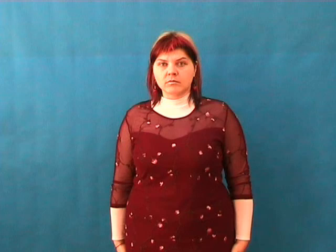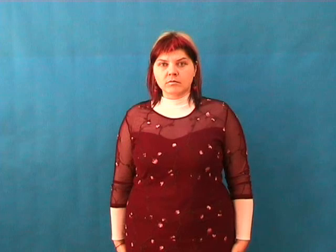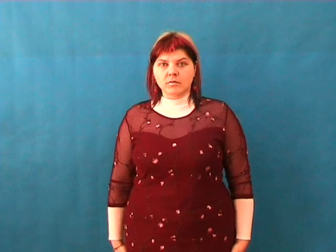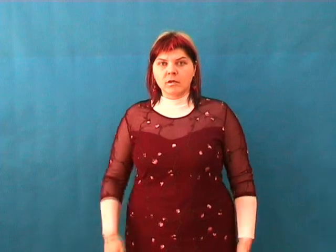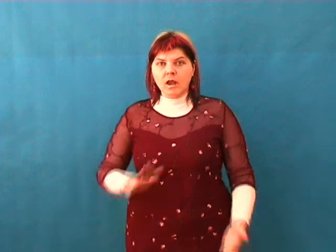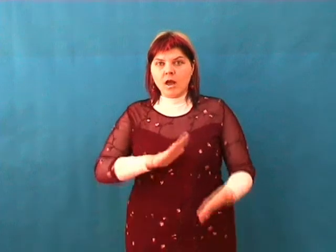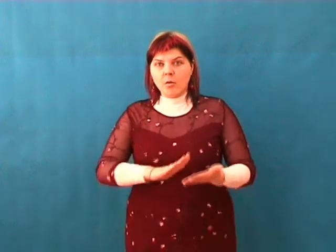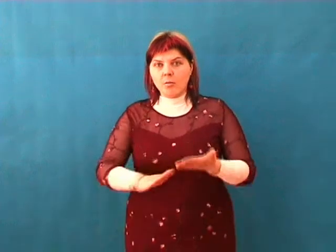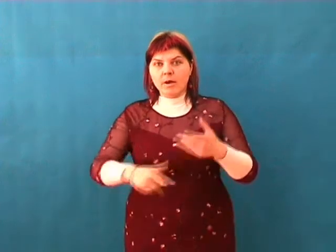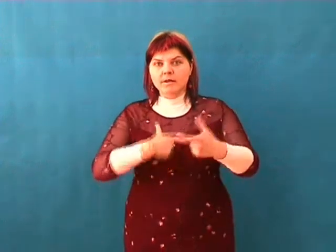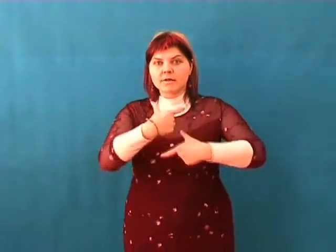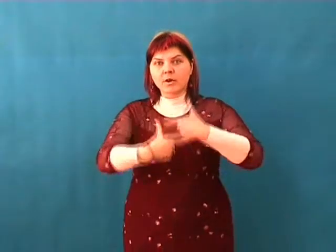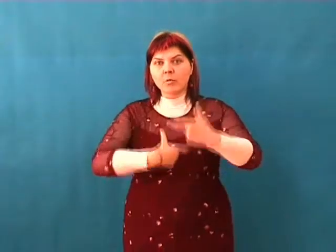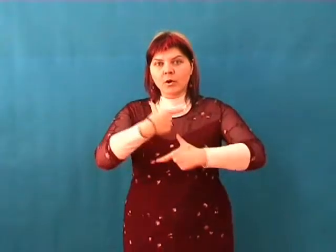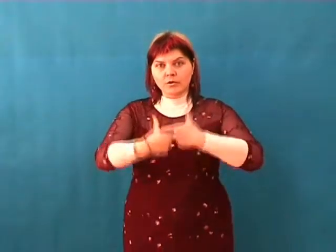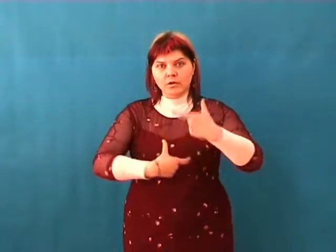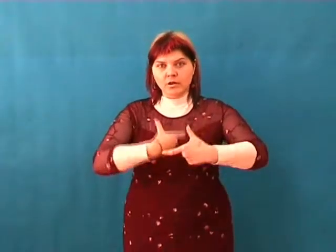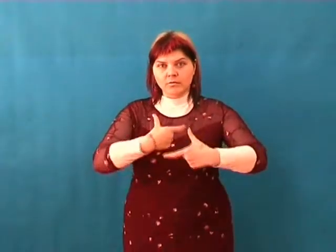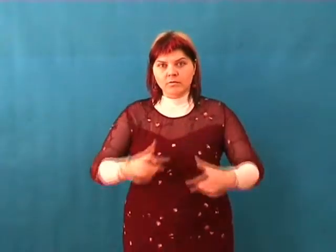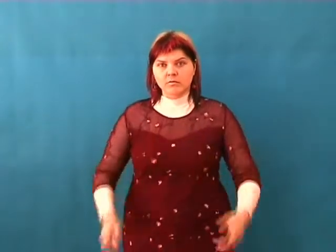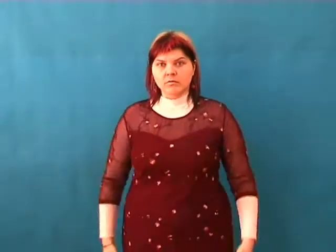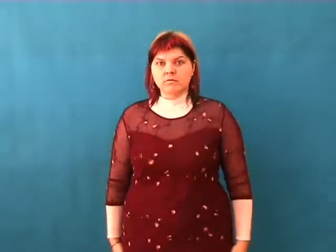bezrobotny